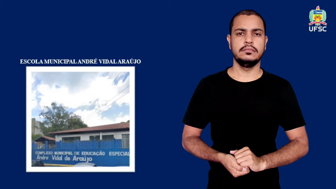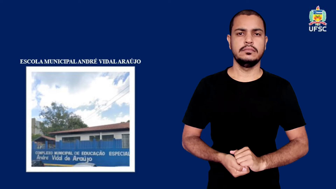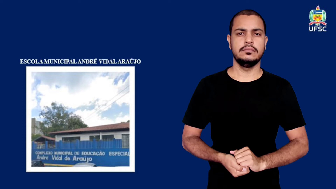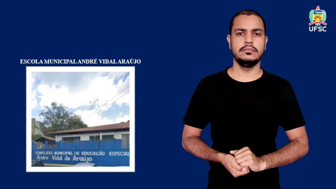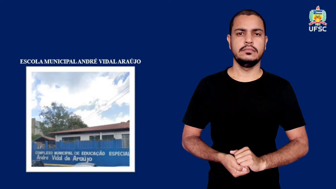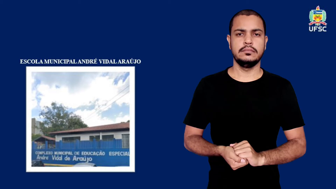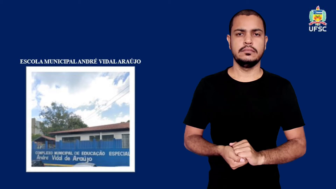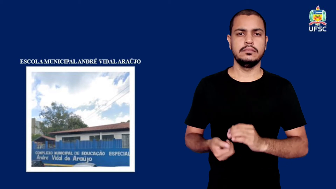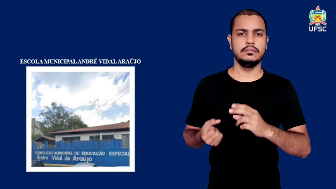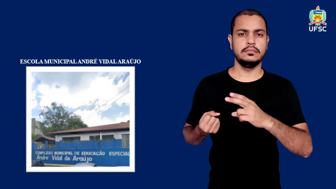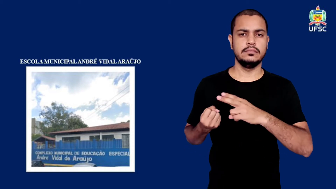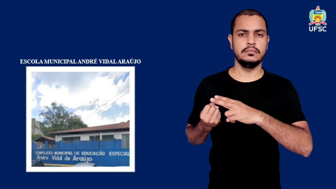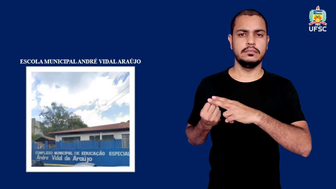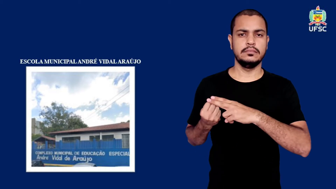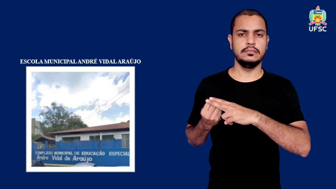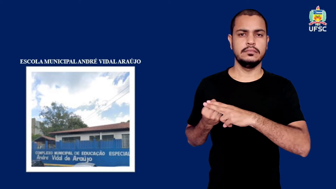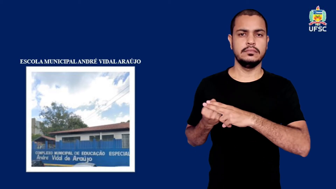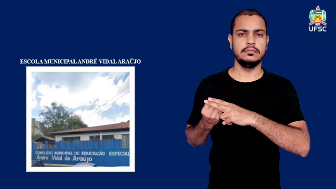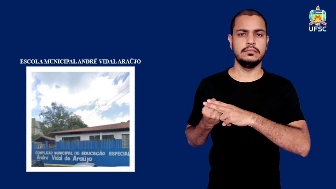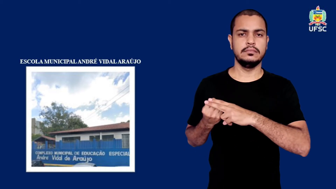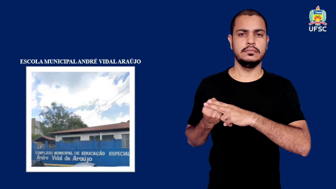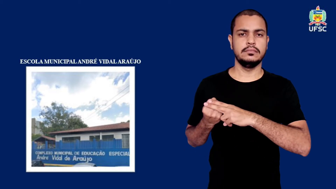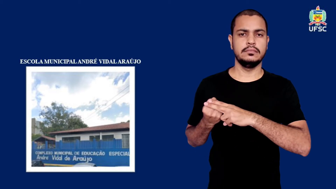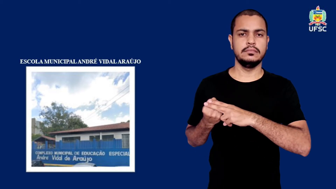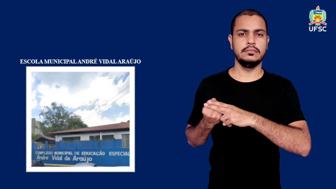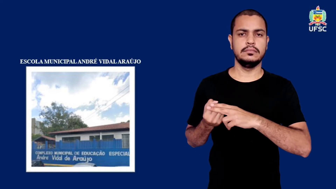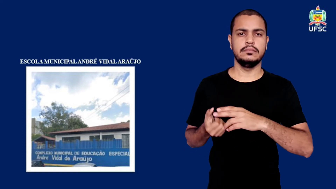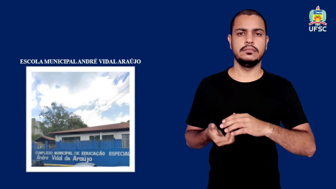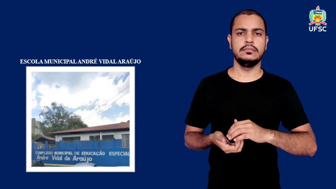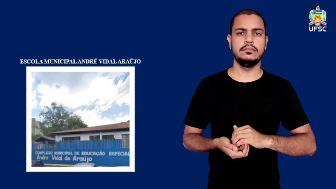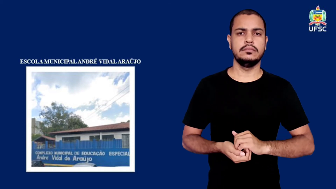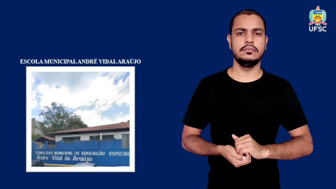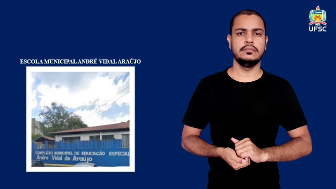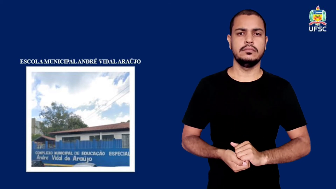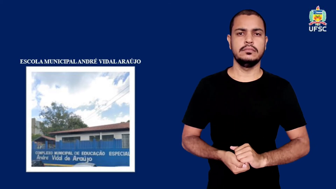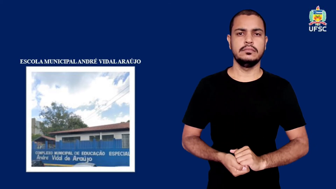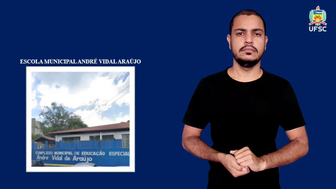Complexo Municipal de Educação Especial André Vidal de Araújo